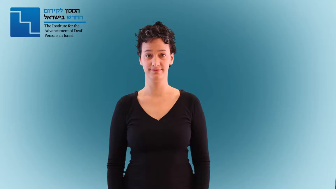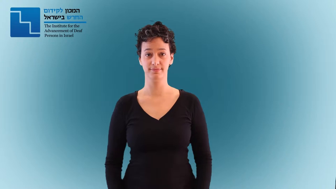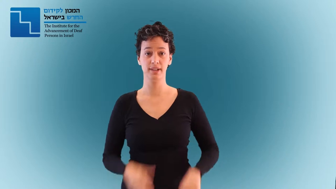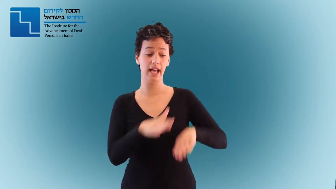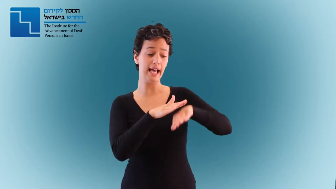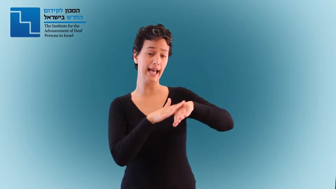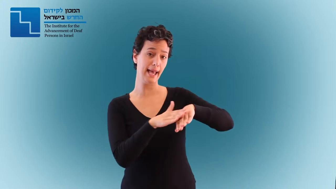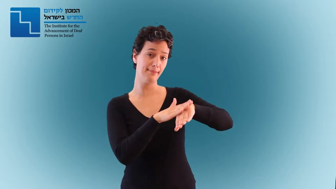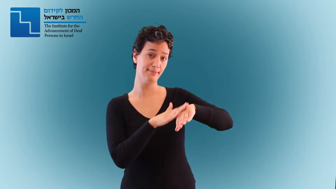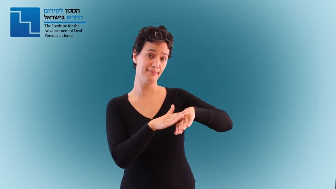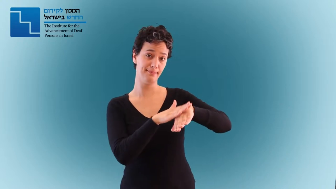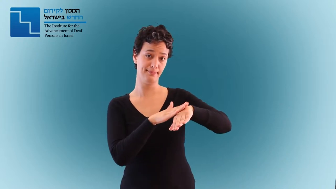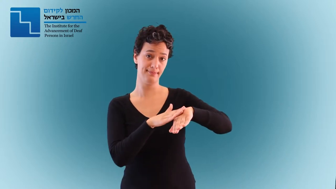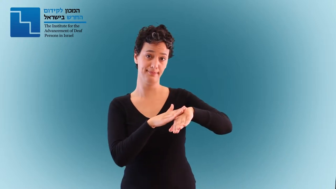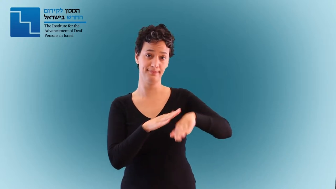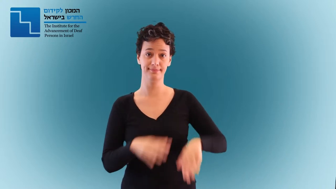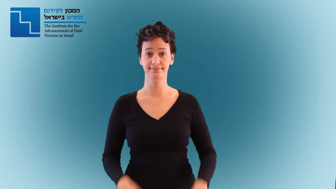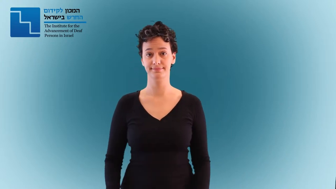קרם